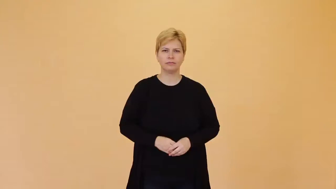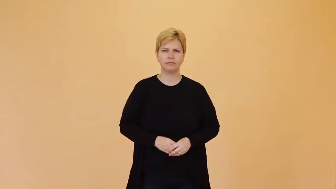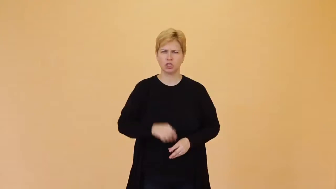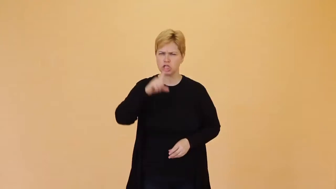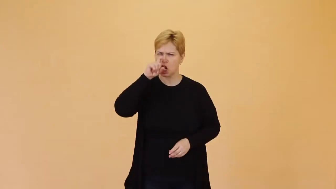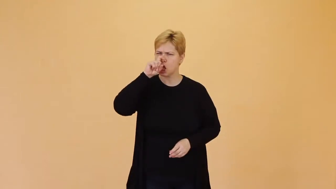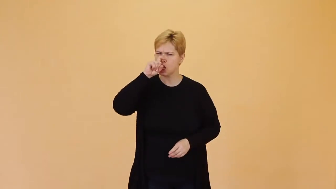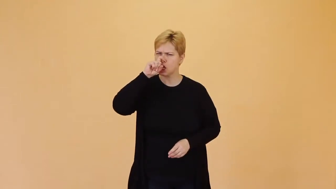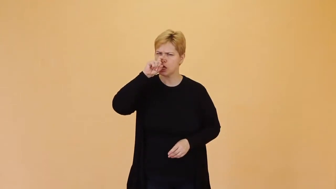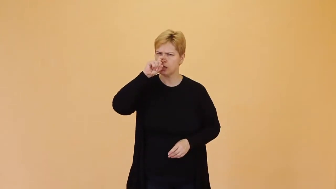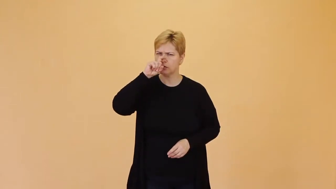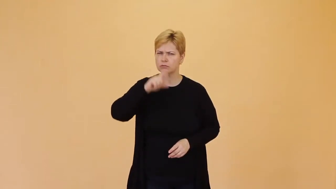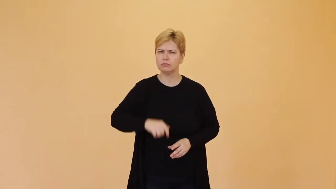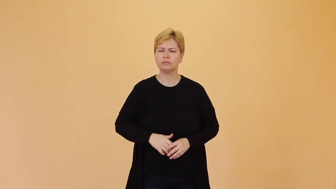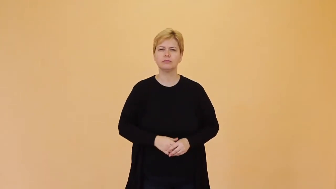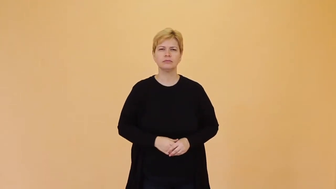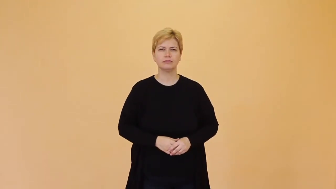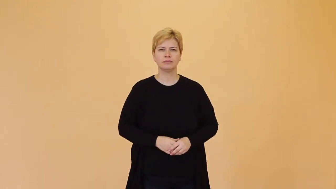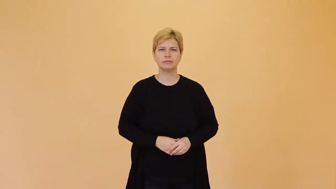zlý